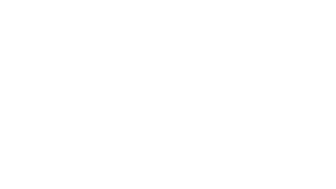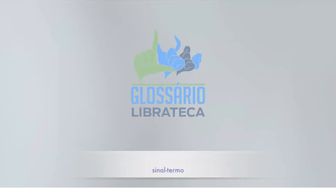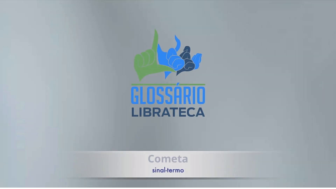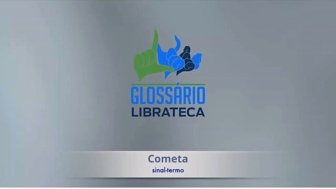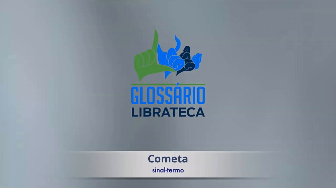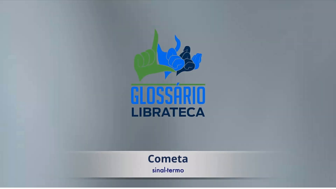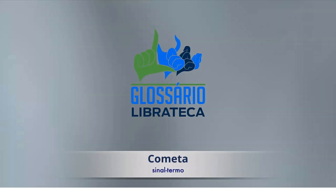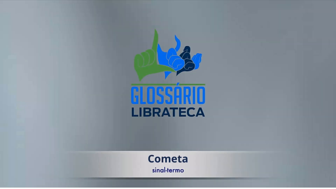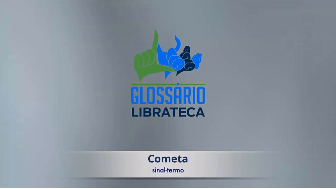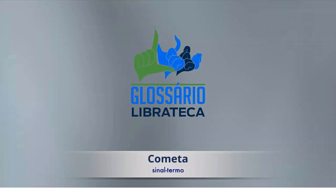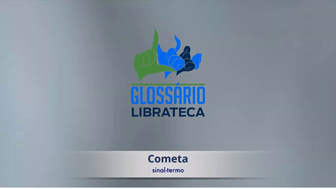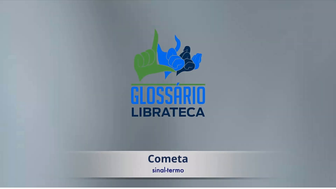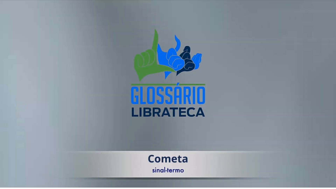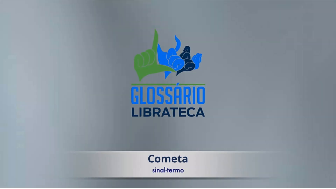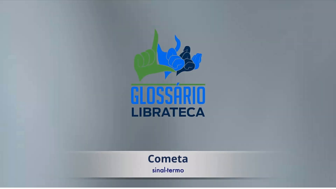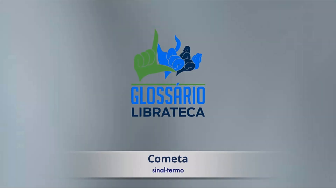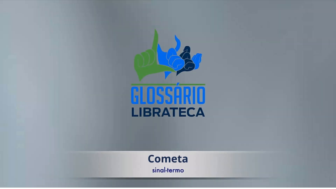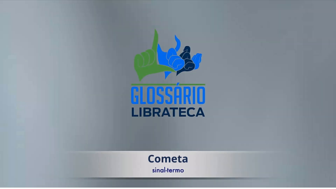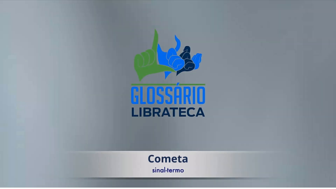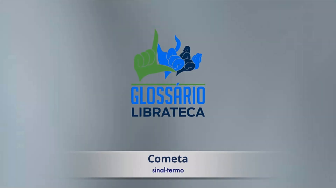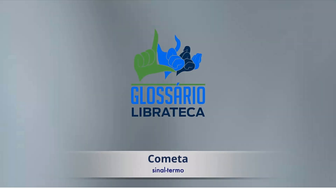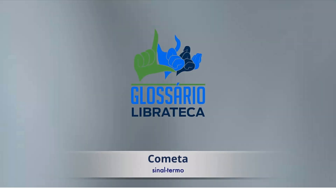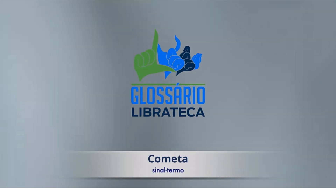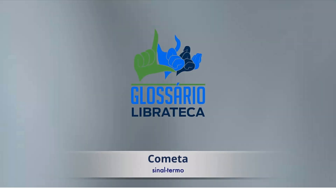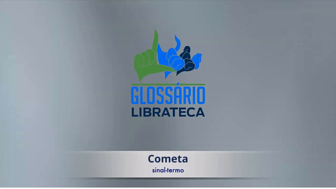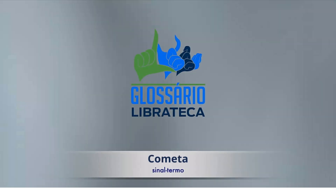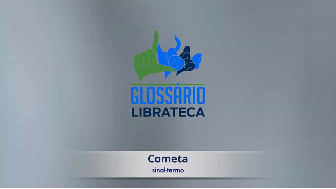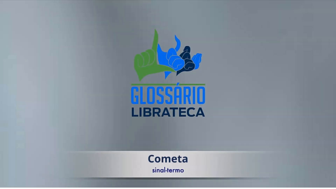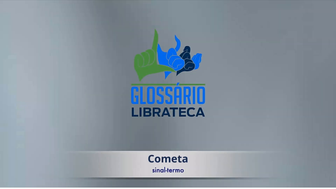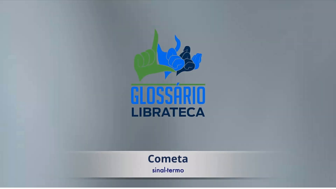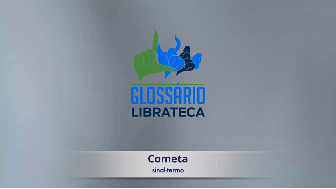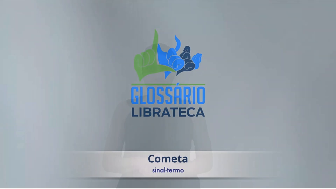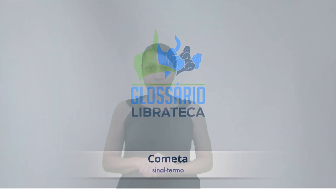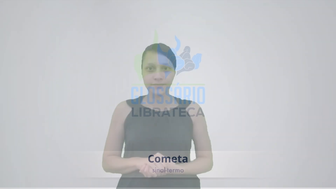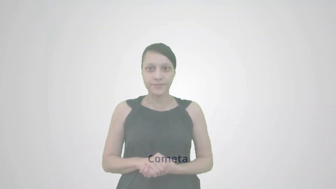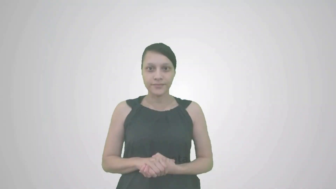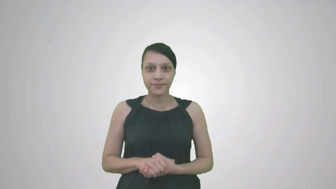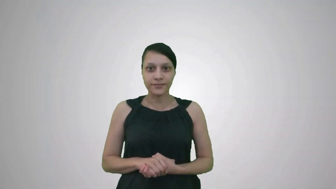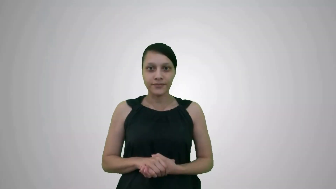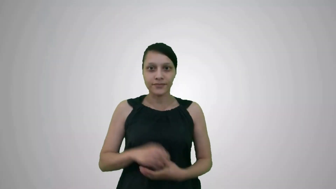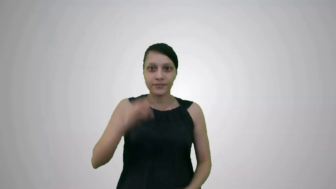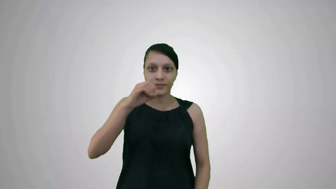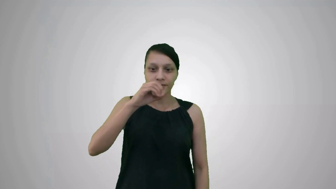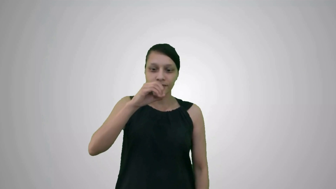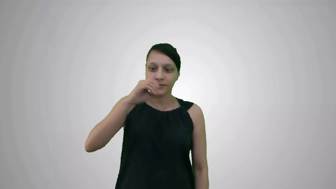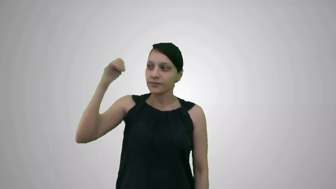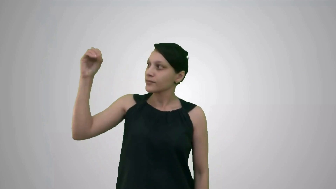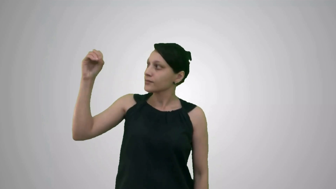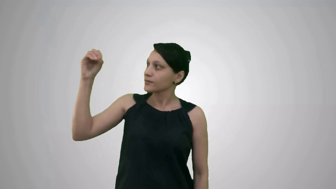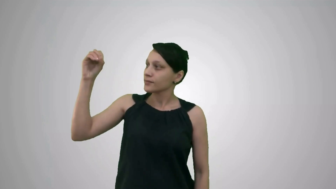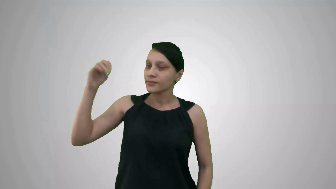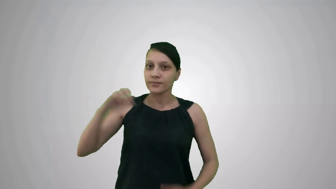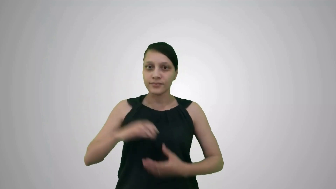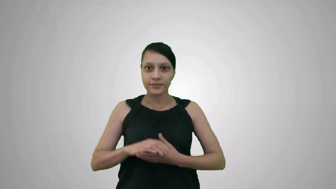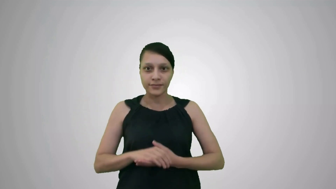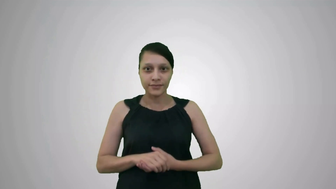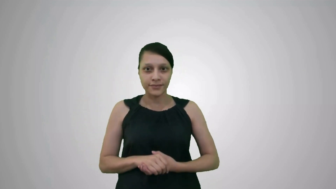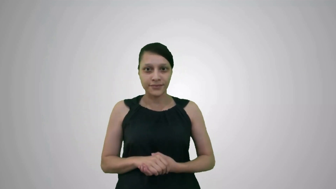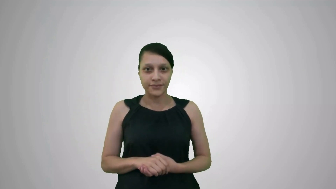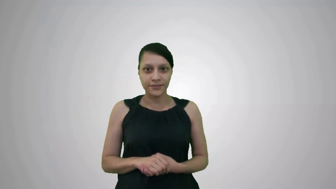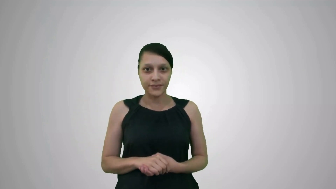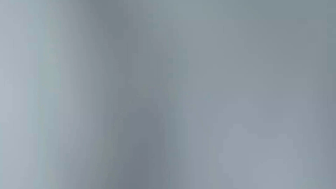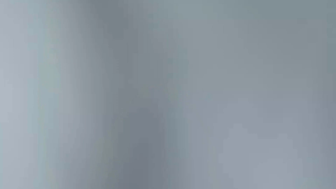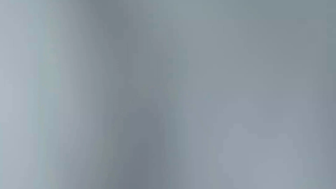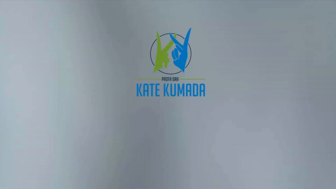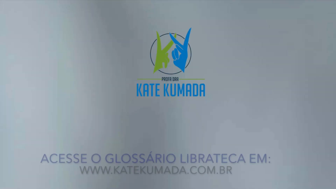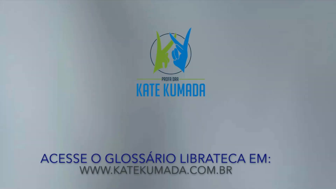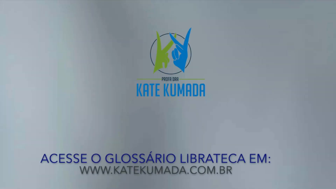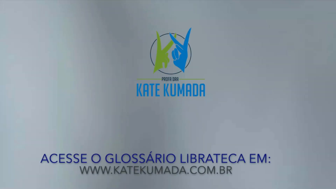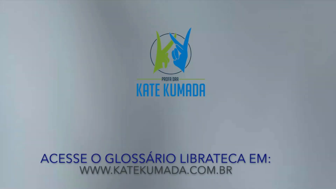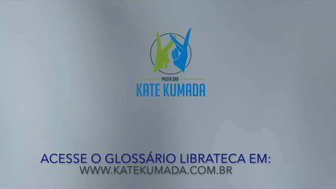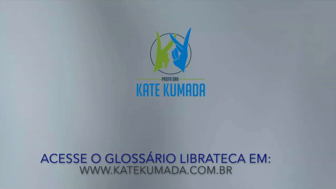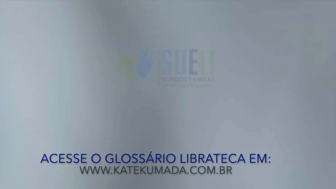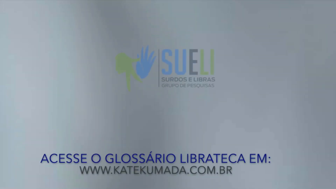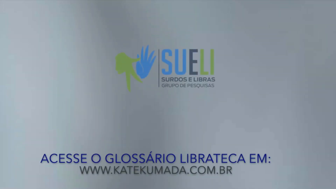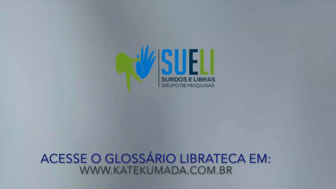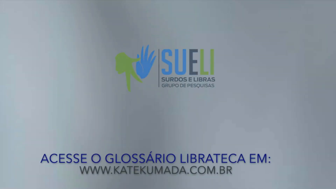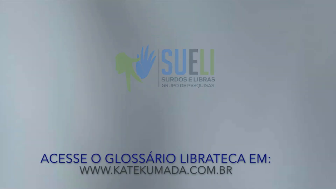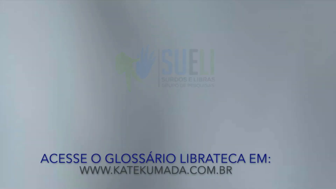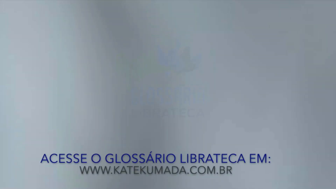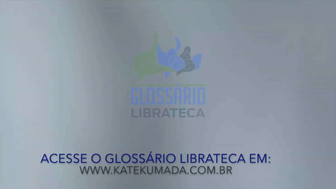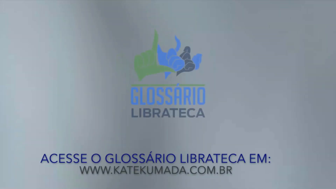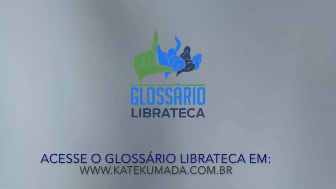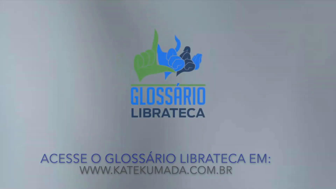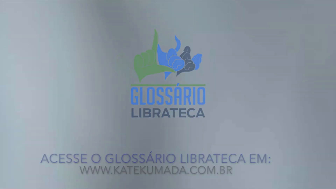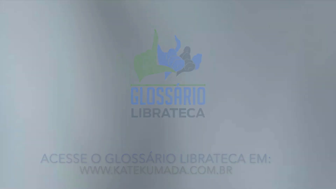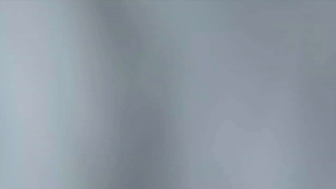Cometa